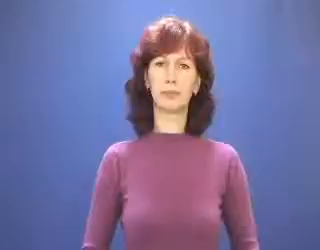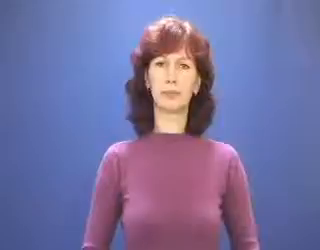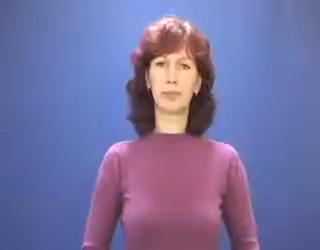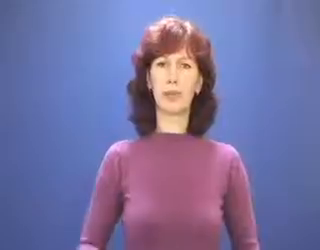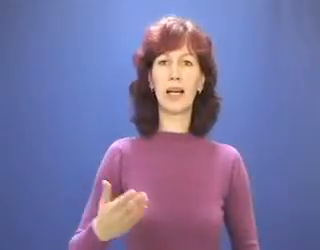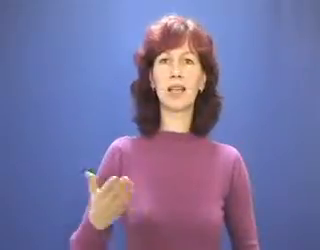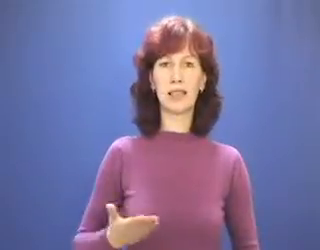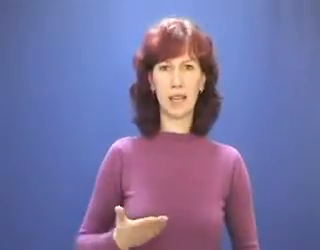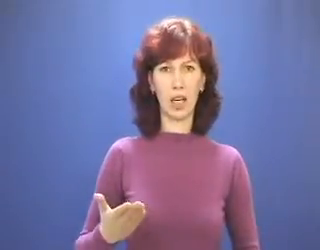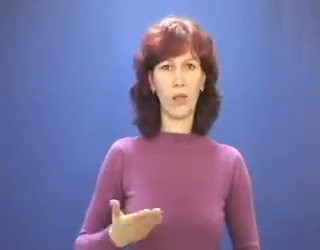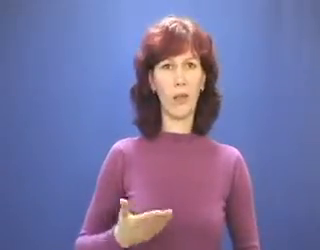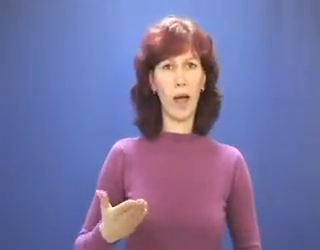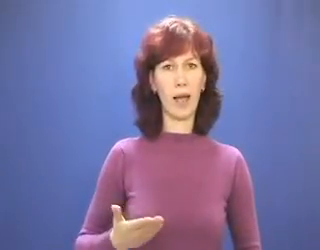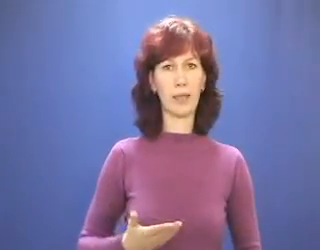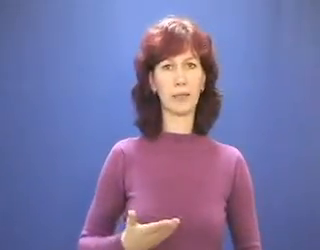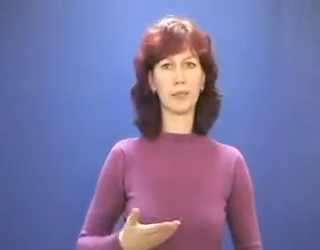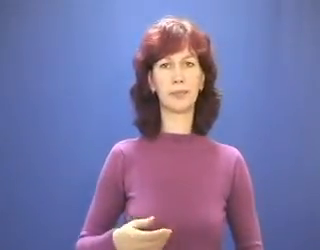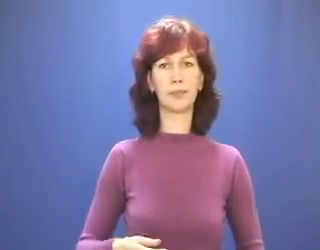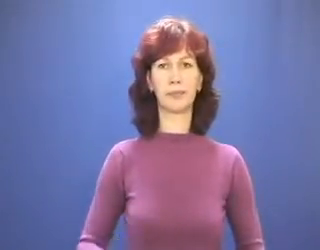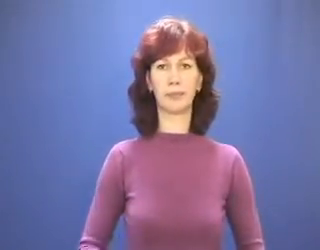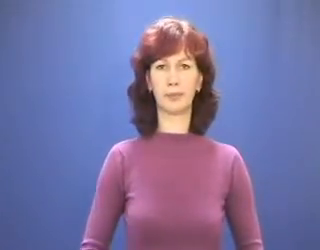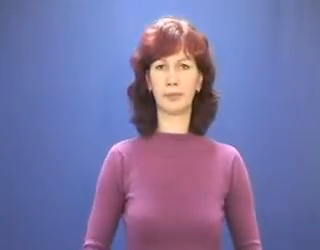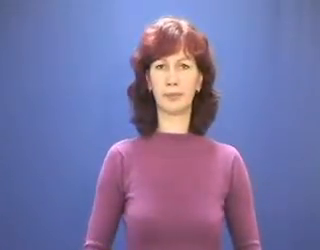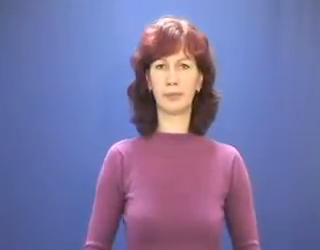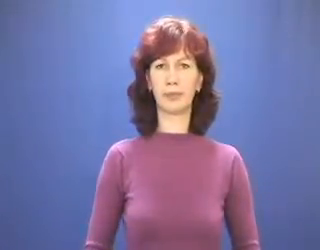dzivot